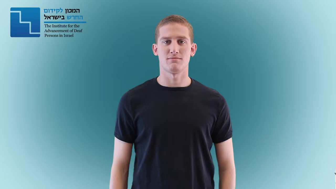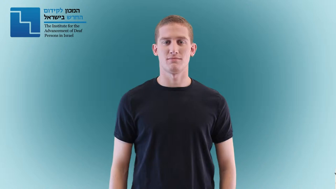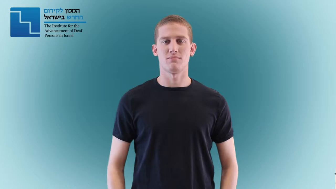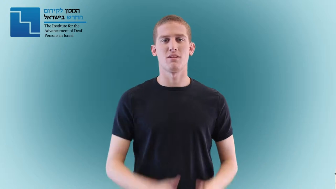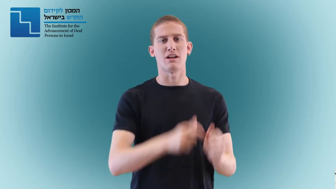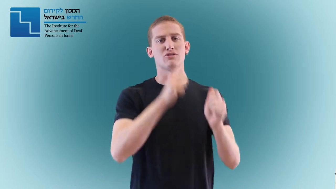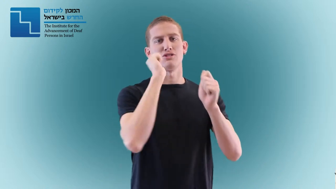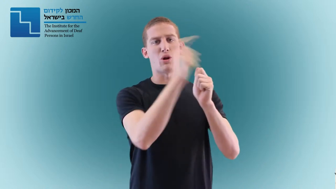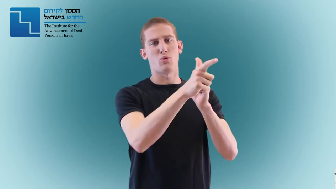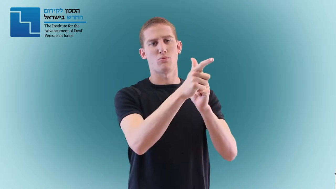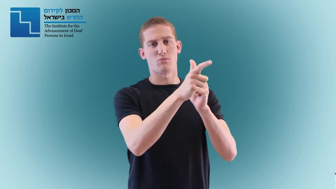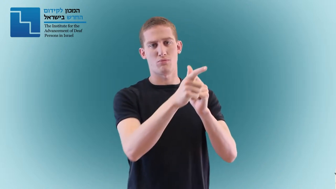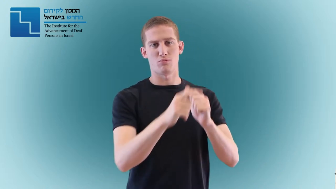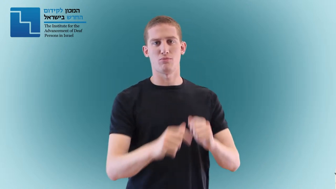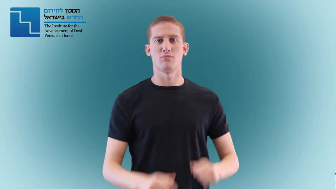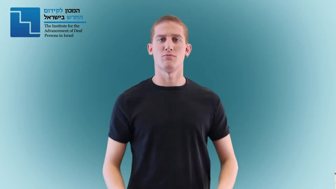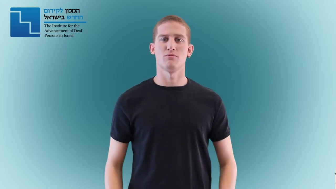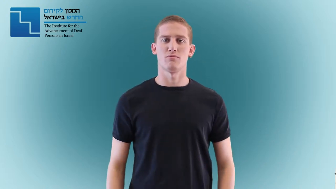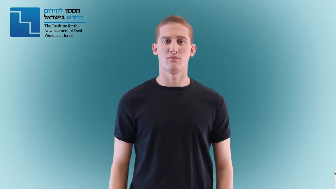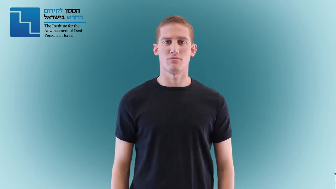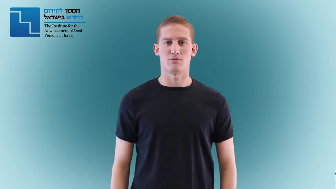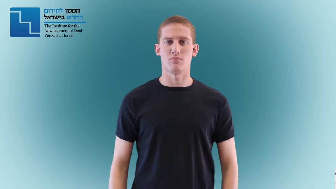תשלום